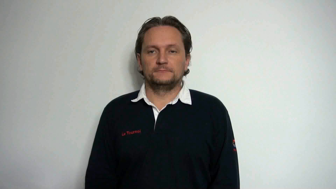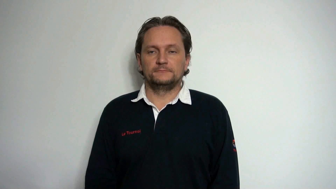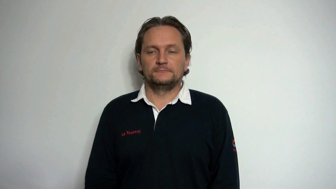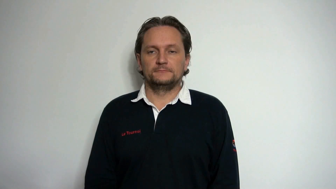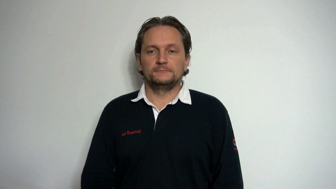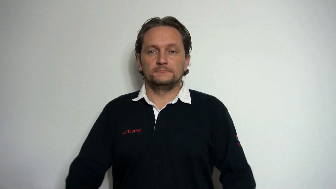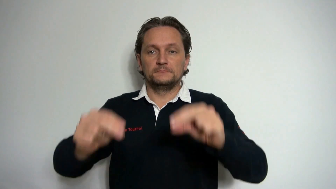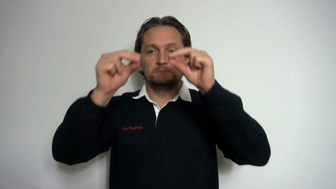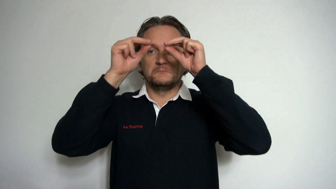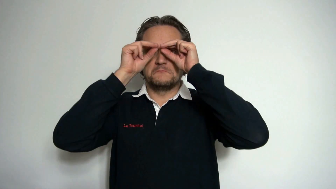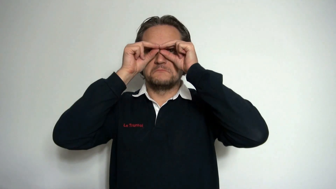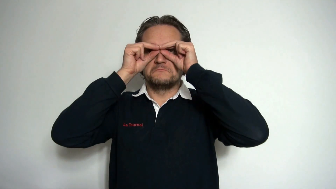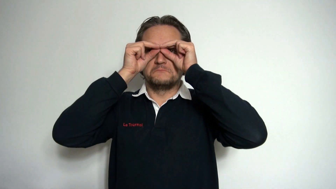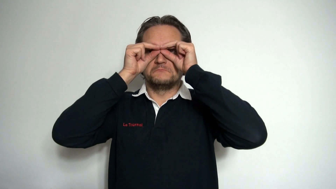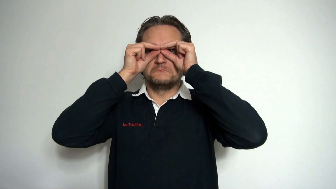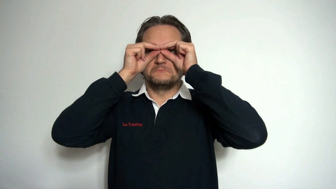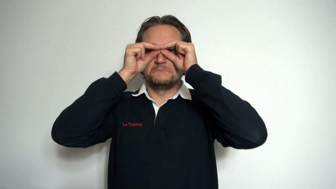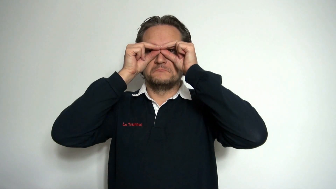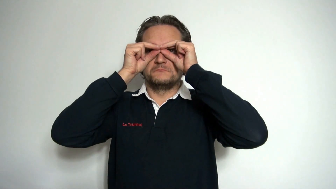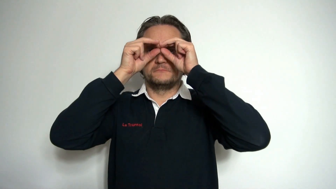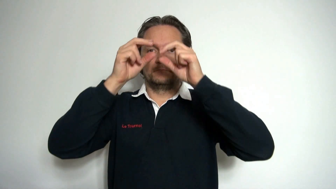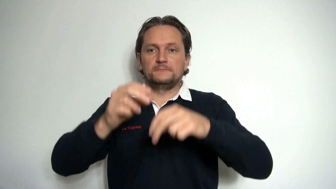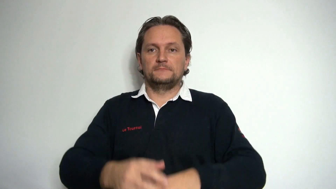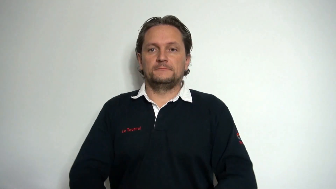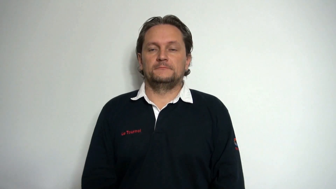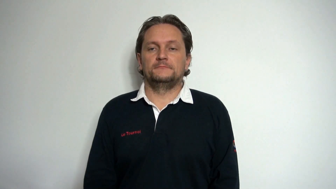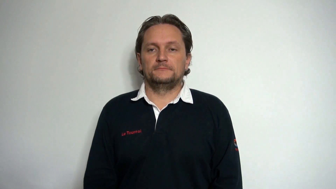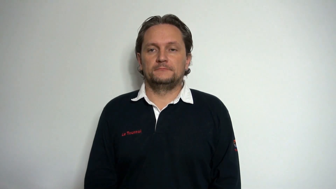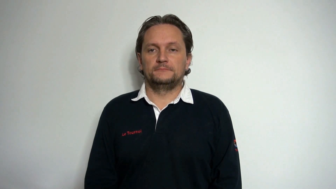Allen woody